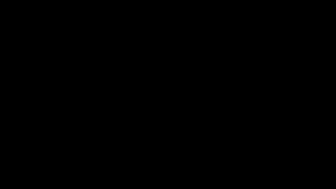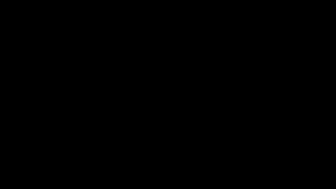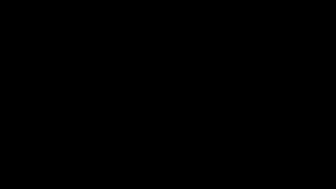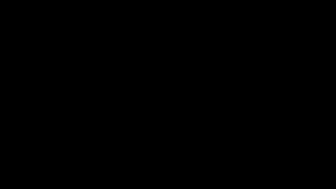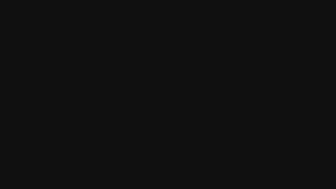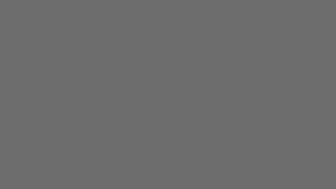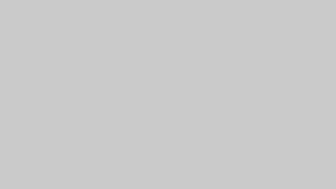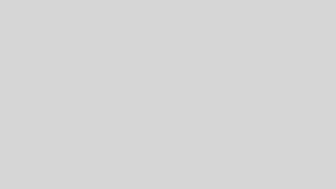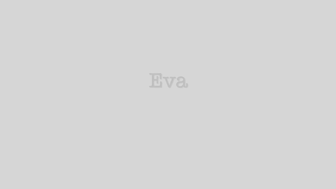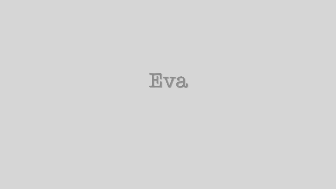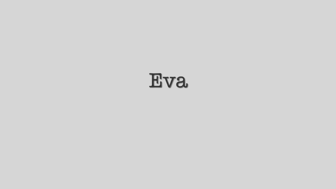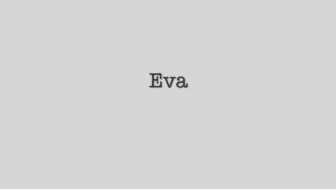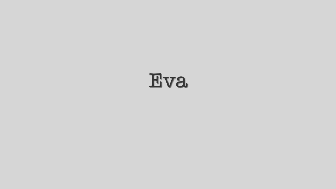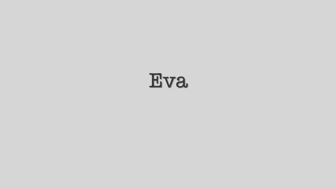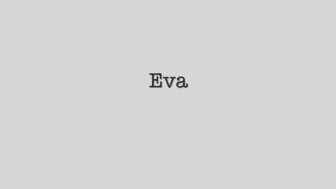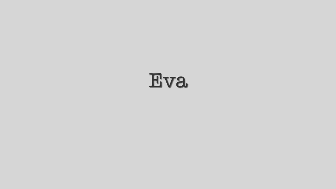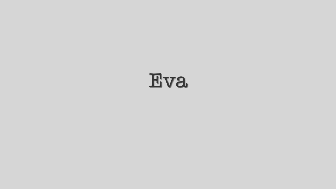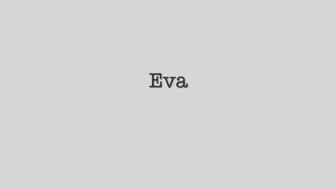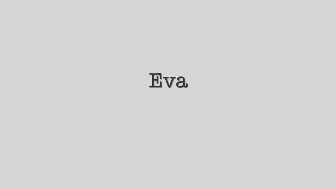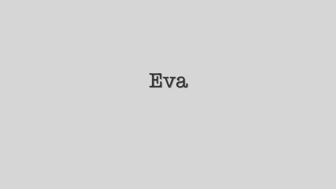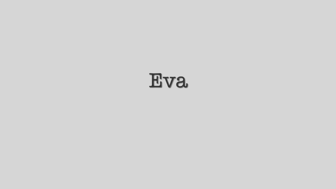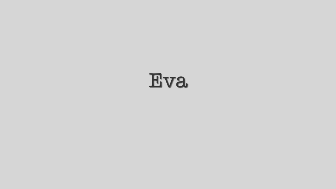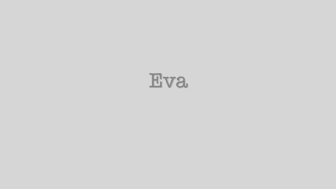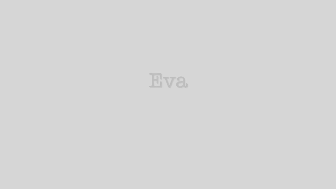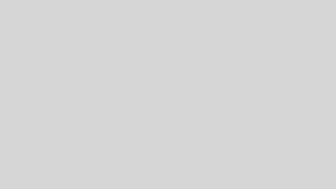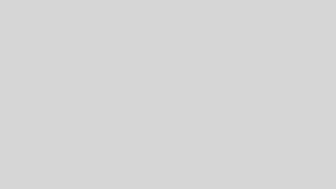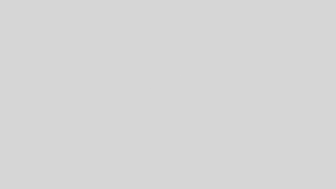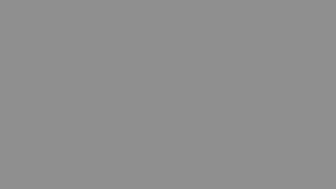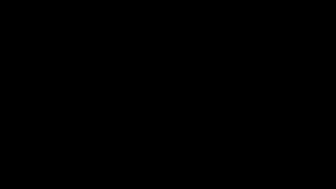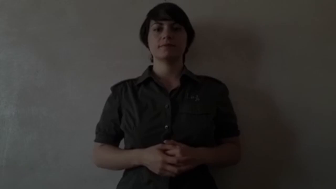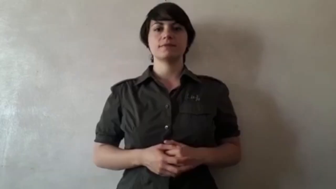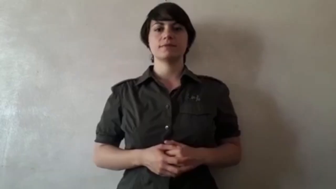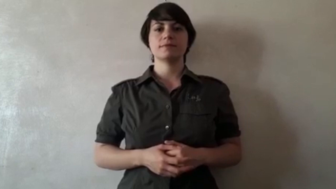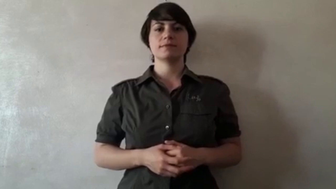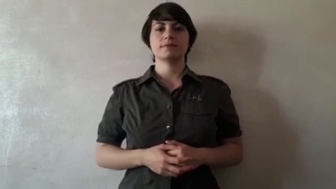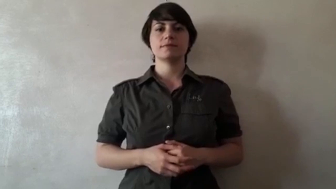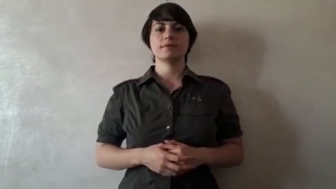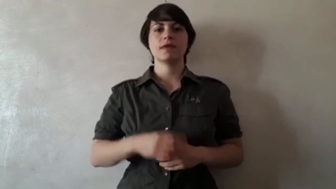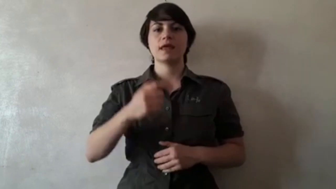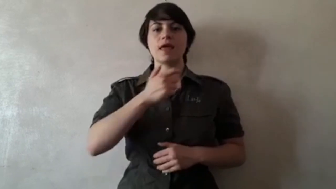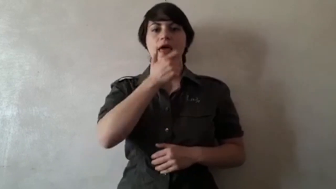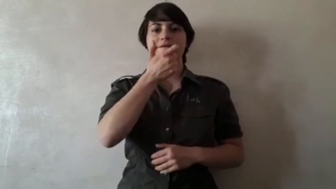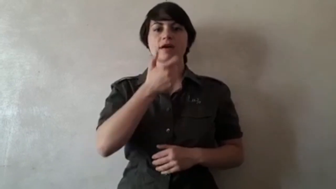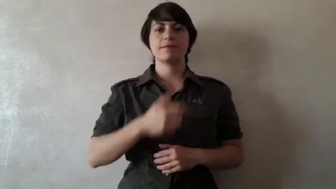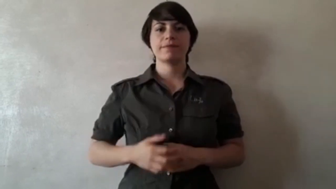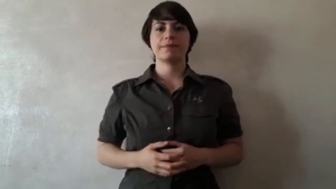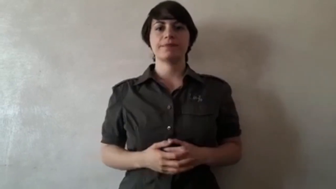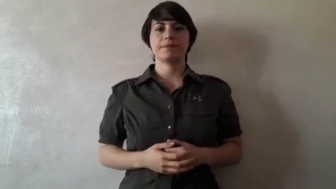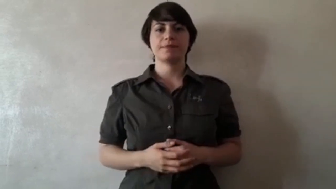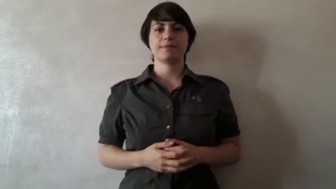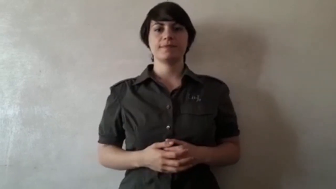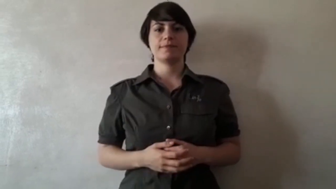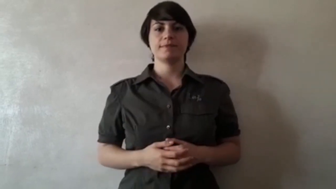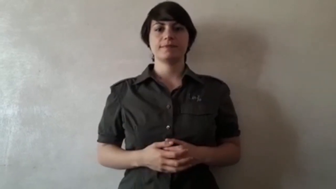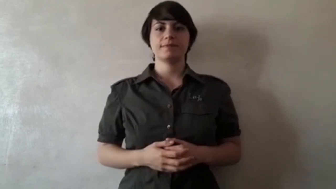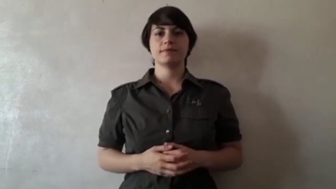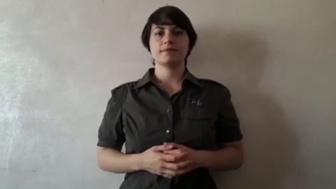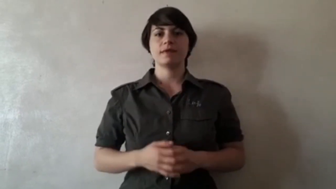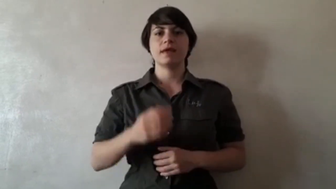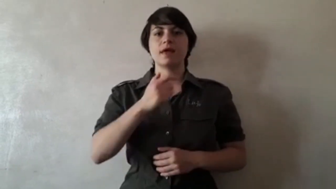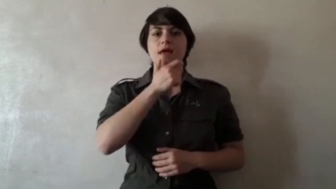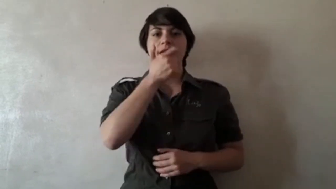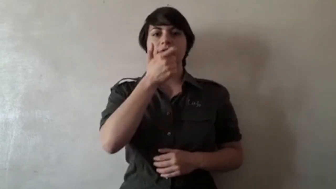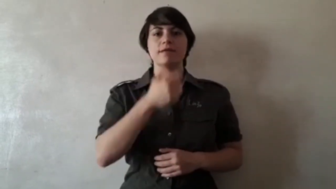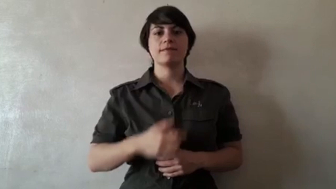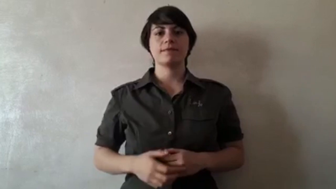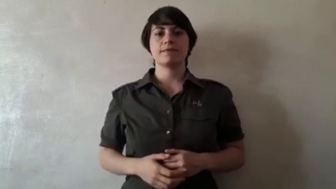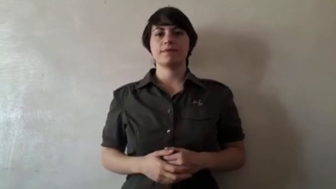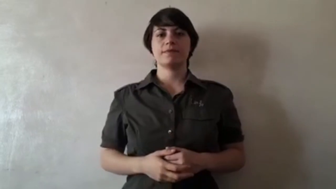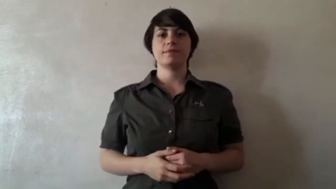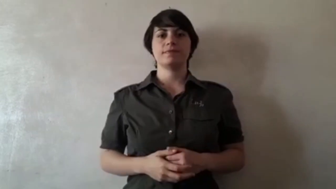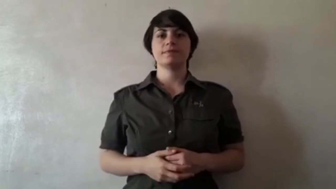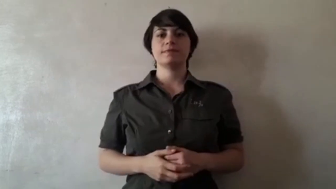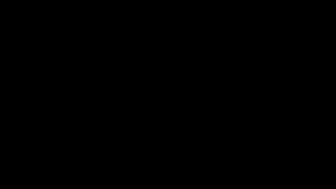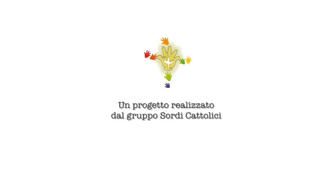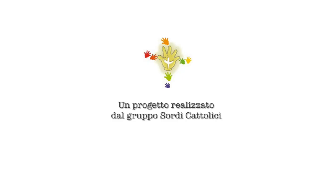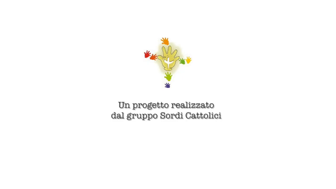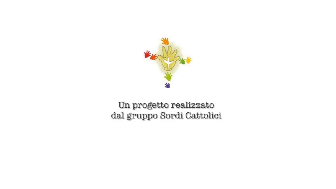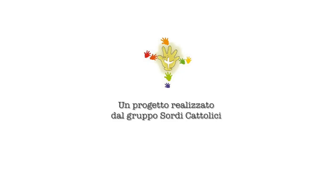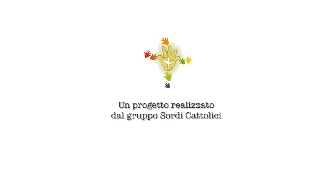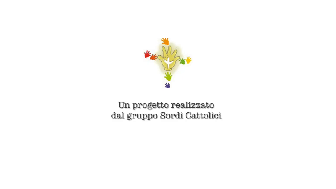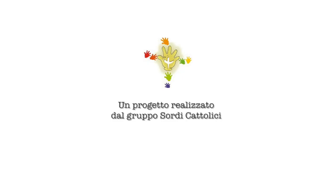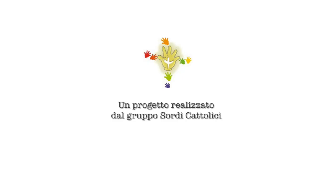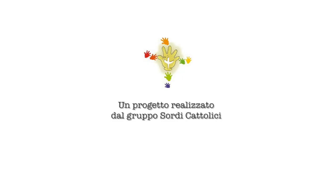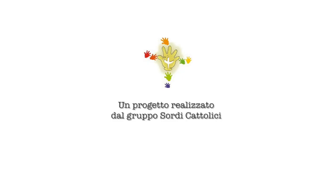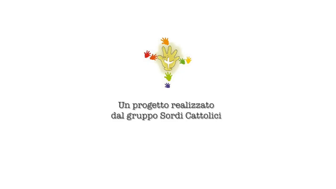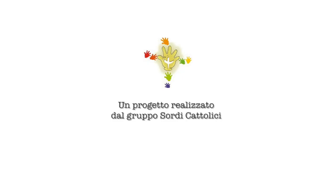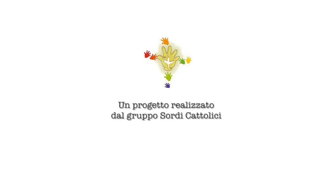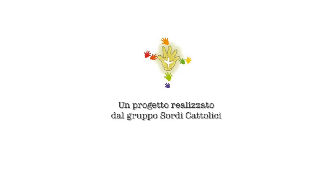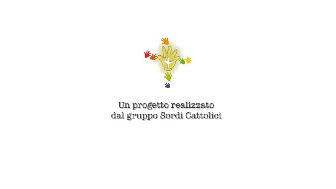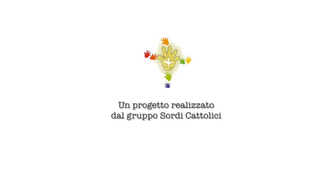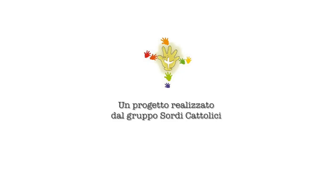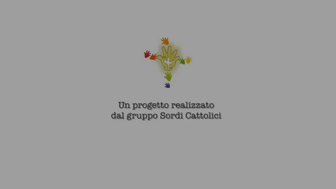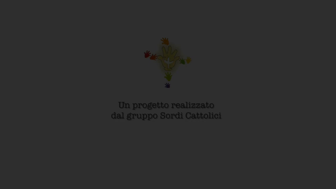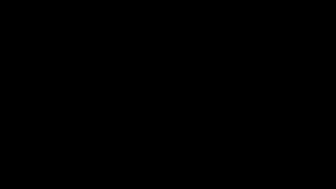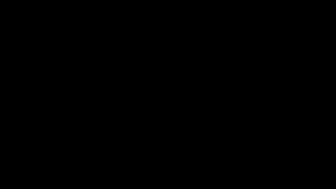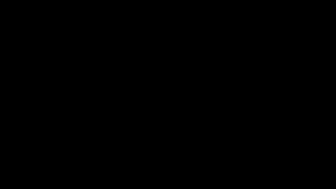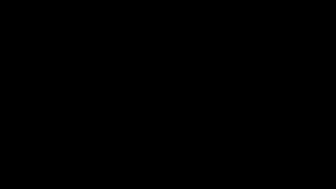Eva